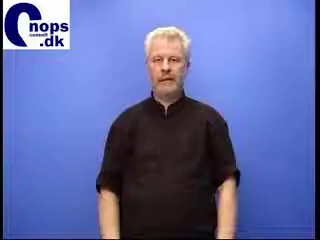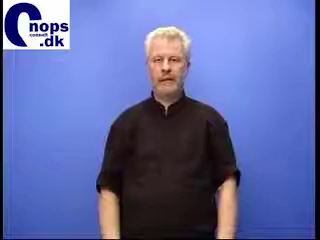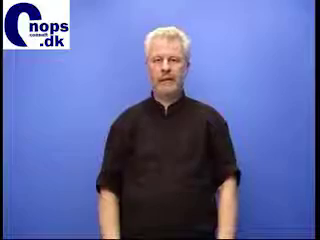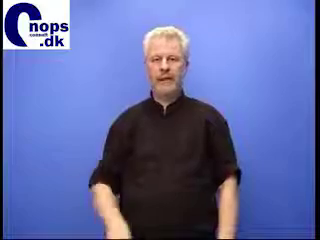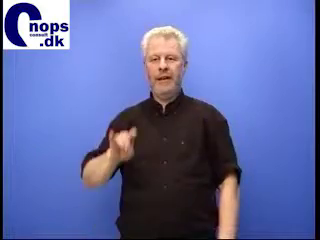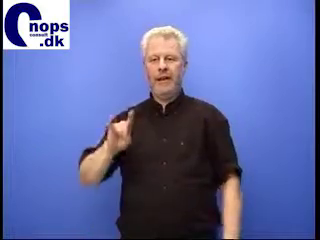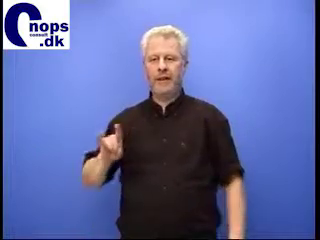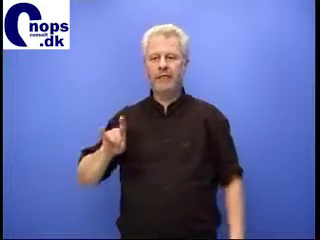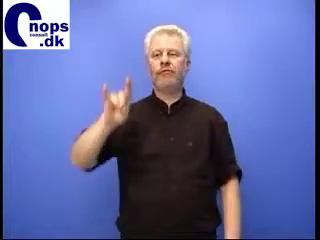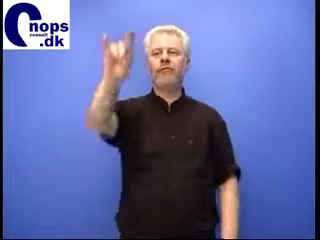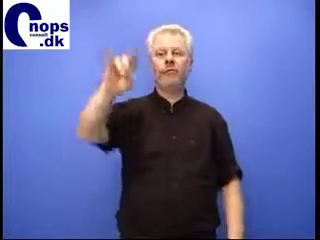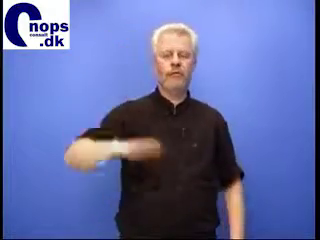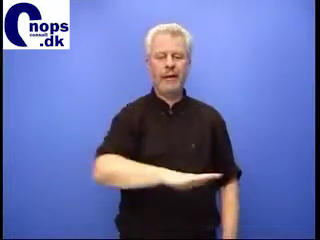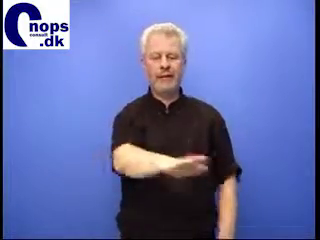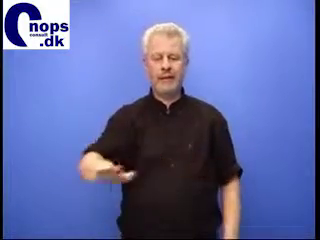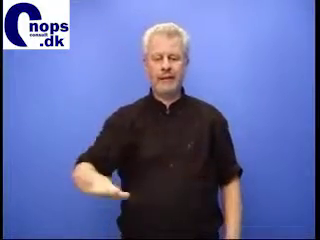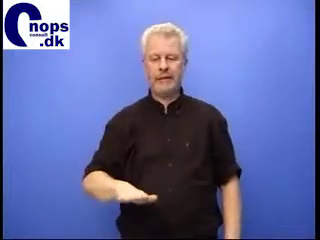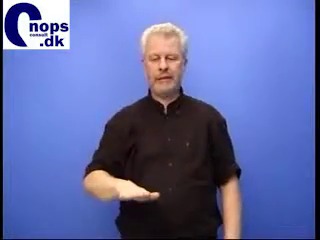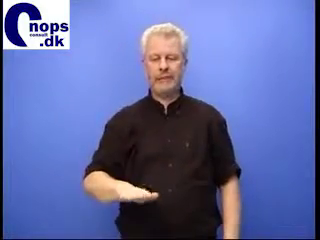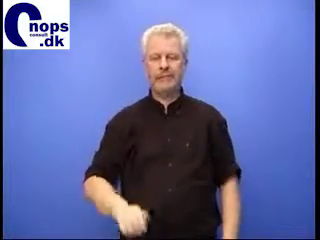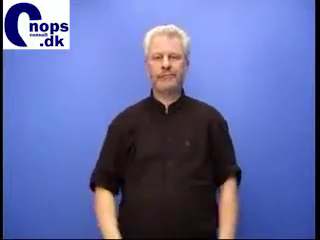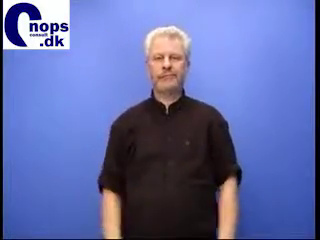flyveplads